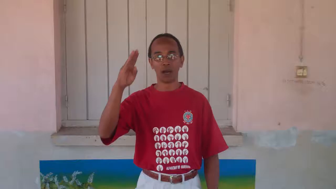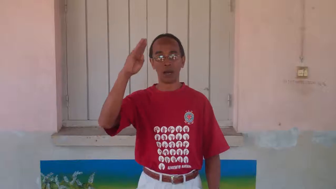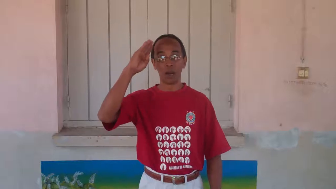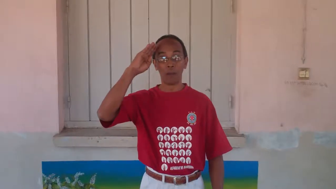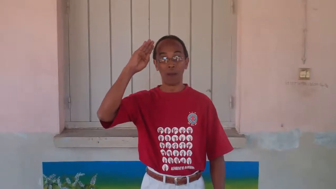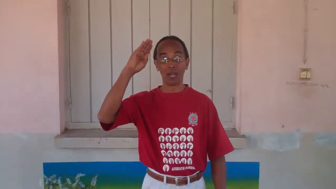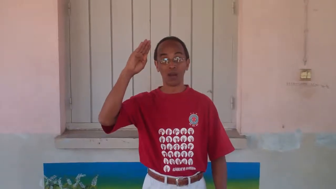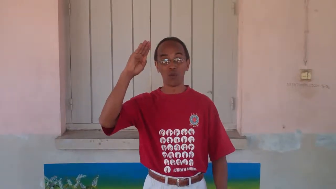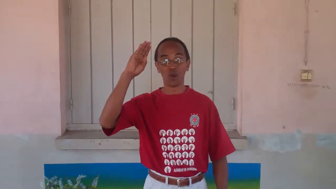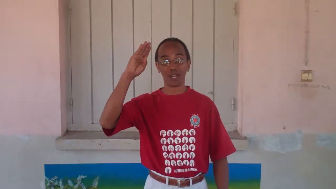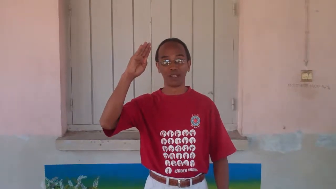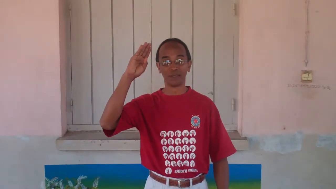manahoana